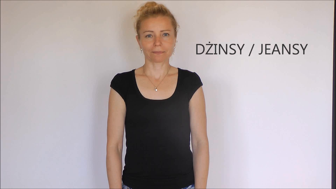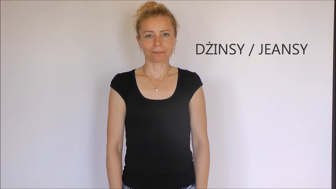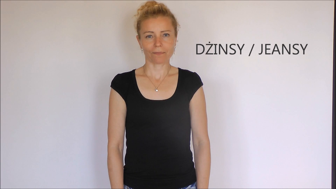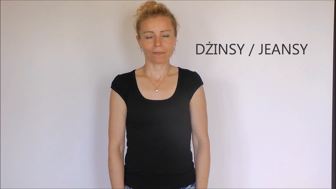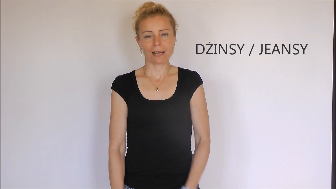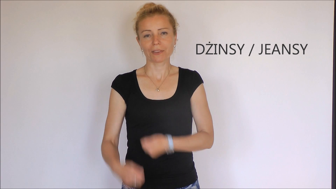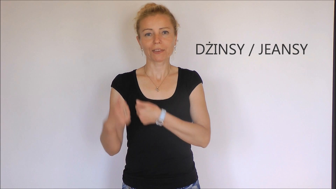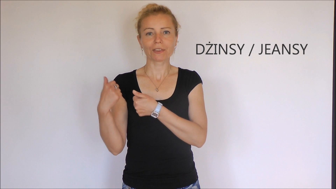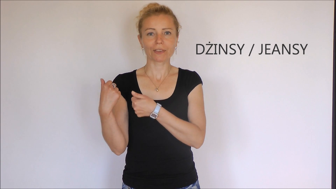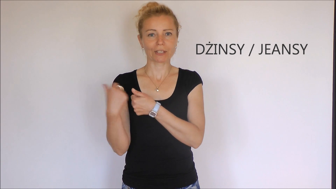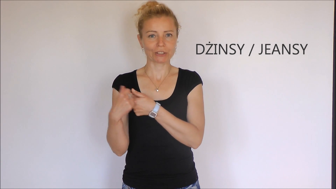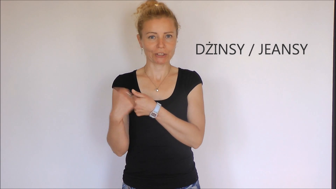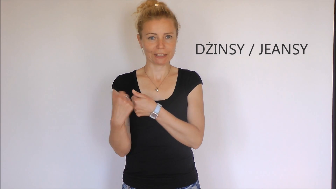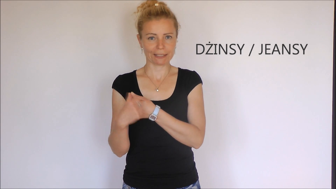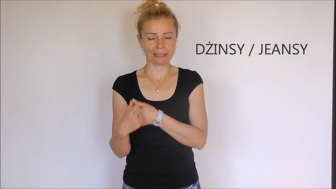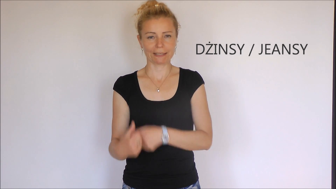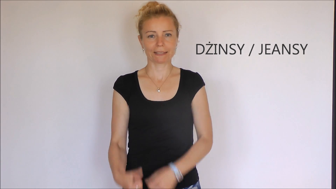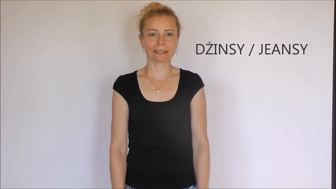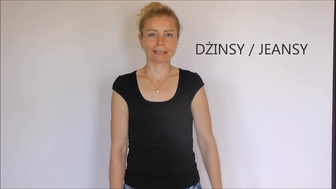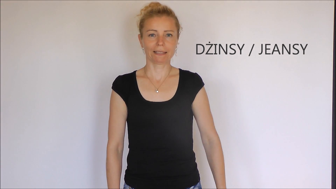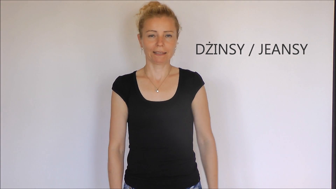DŻINSY